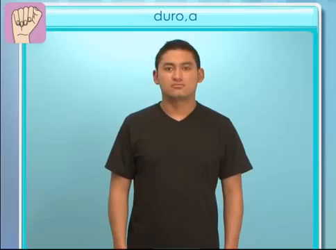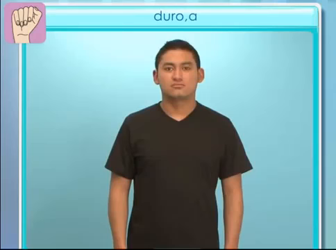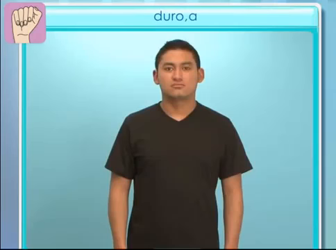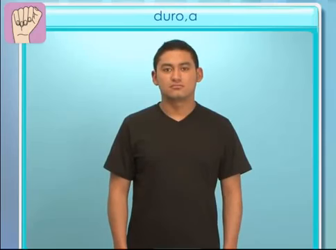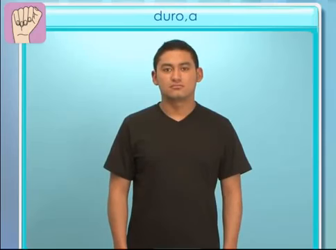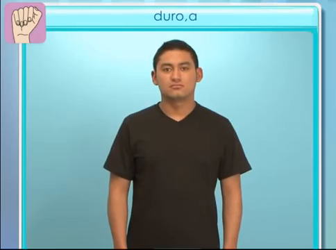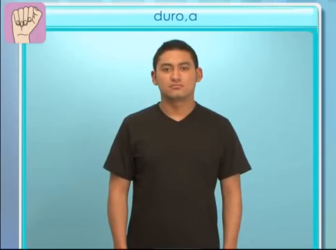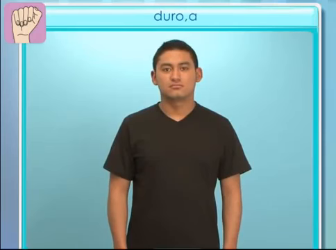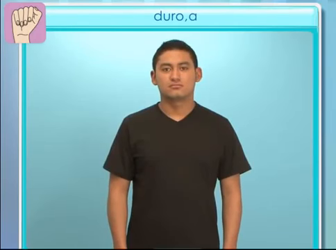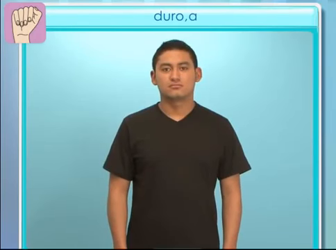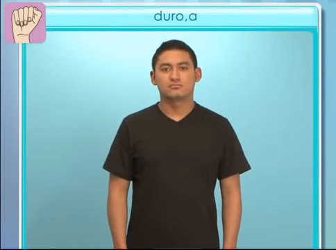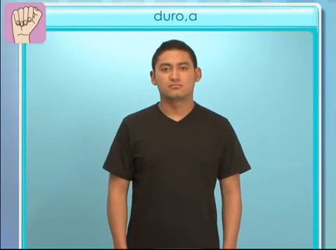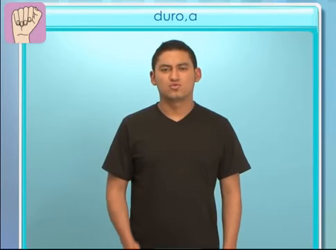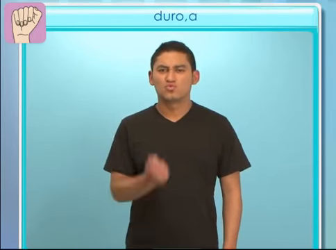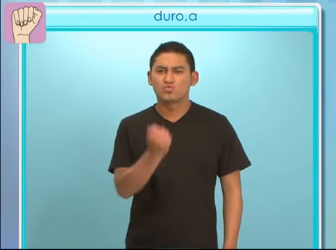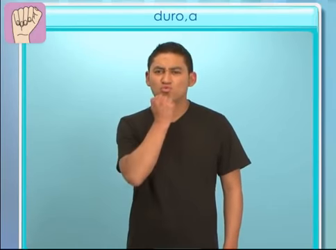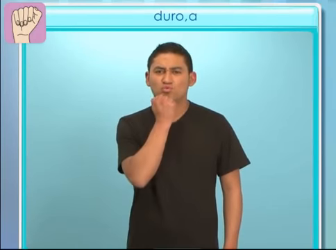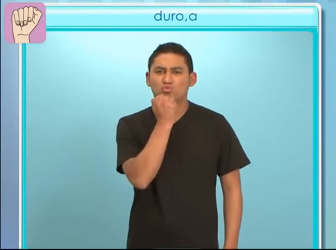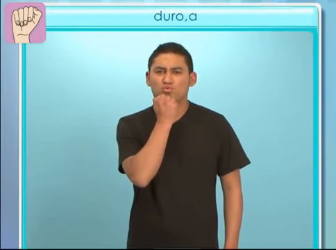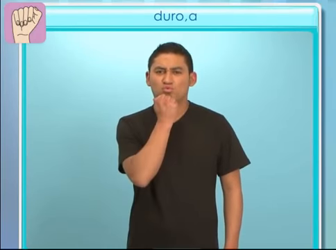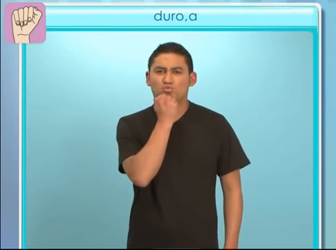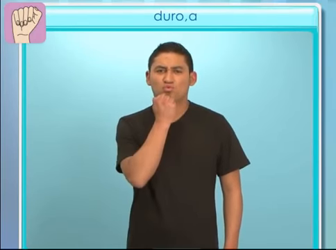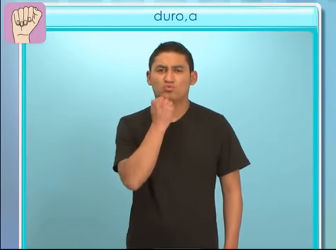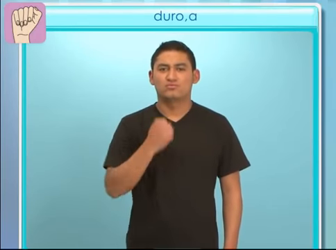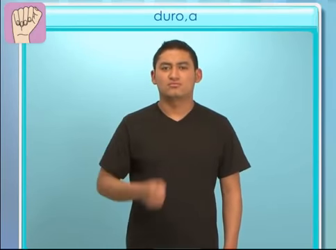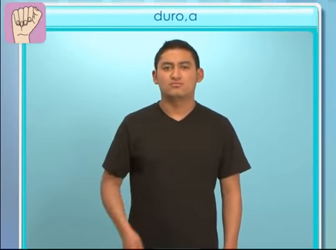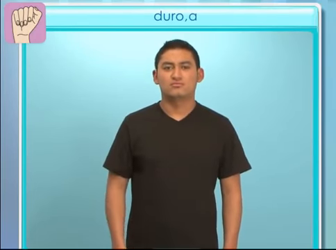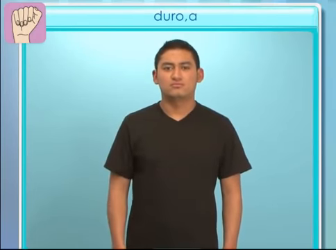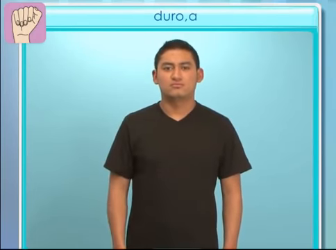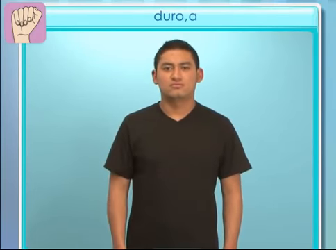DURO